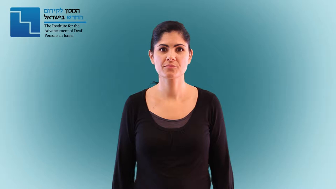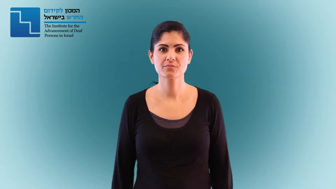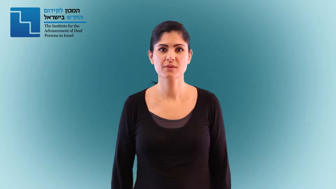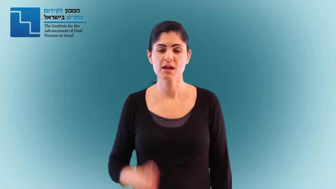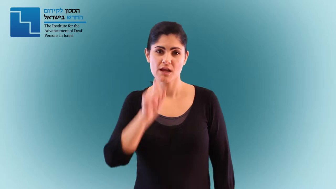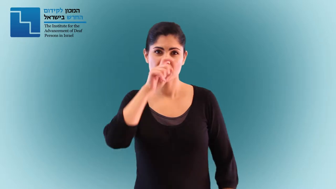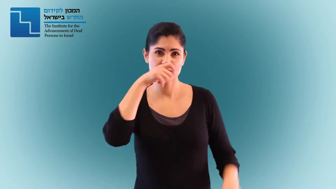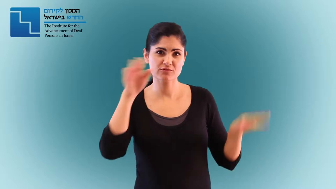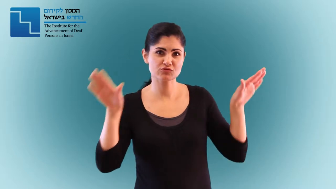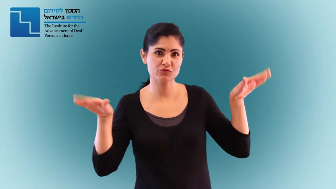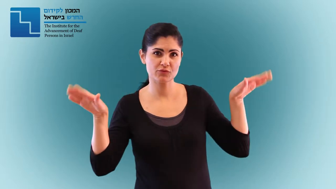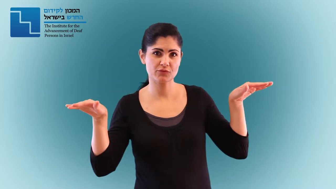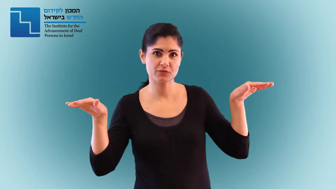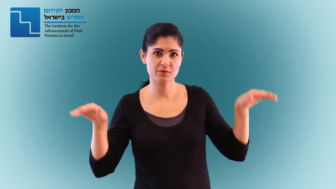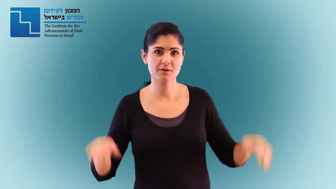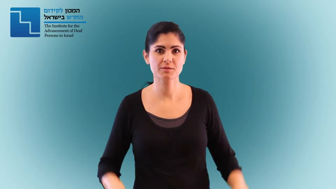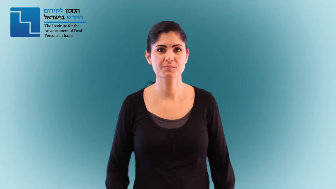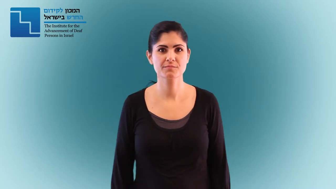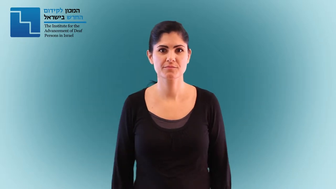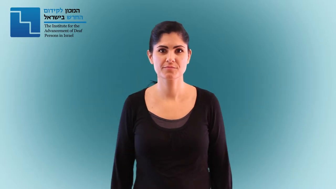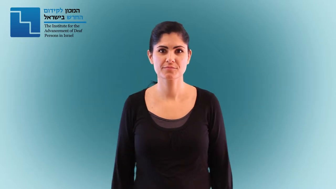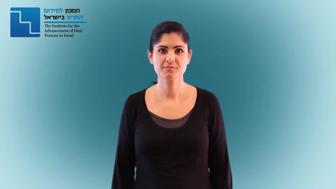ינשוף